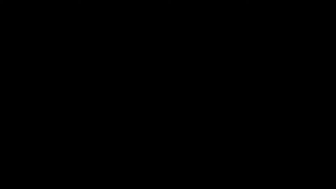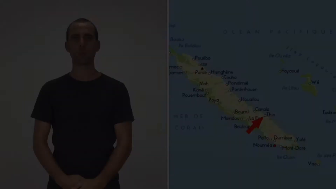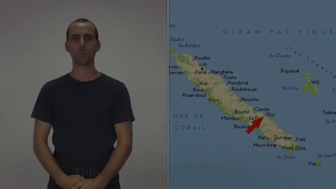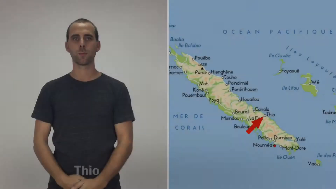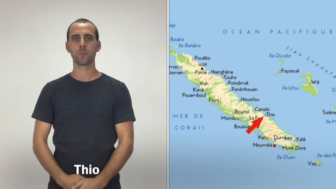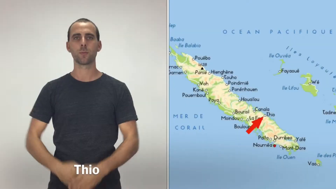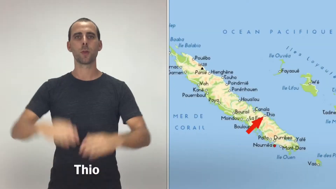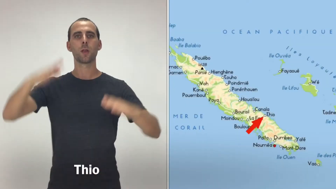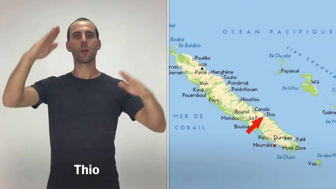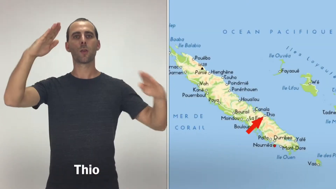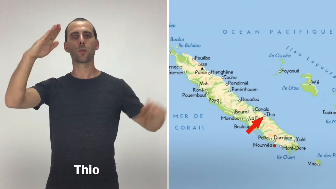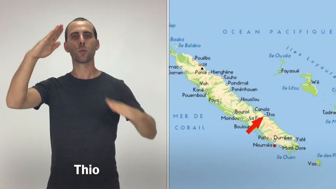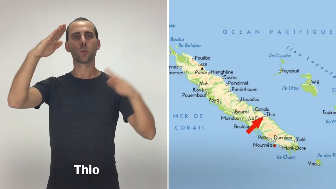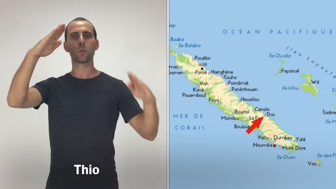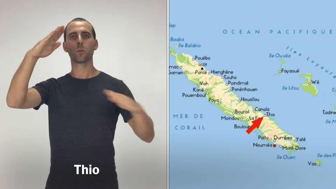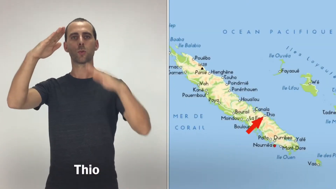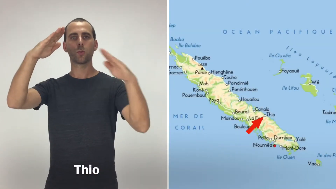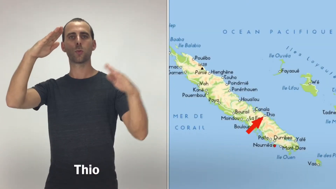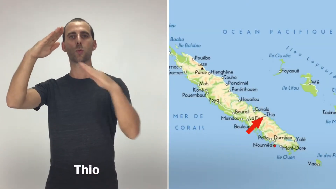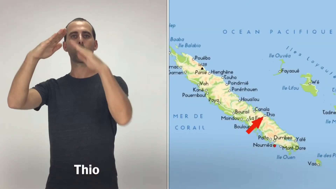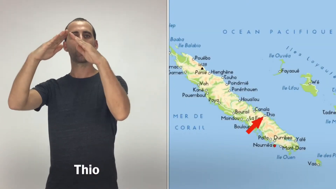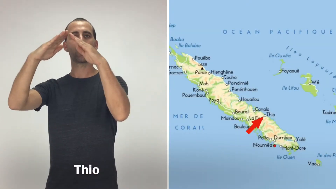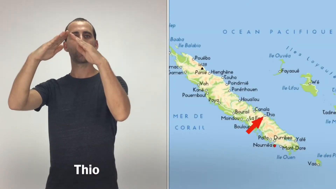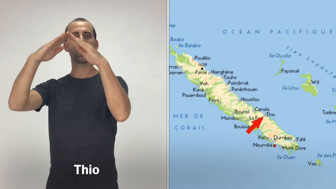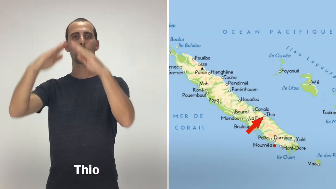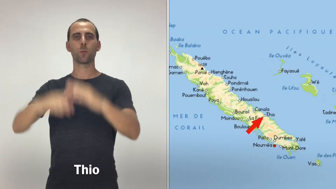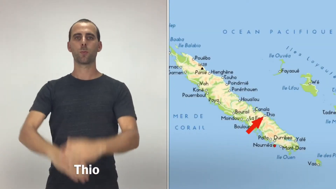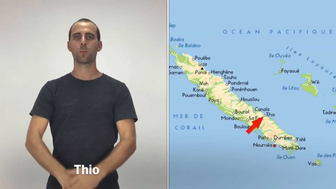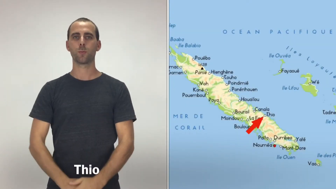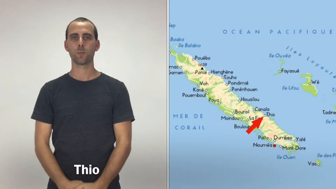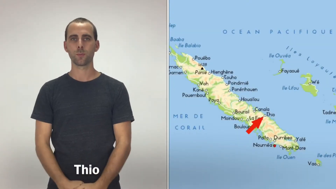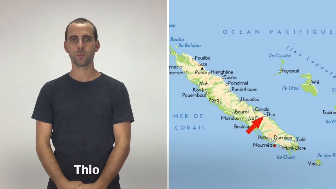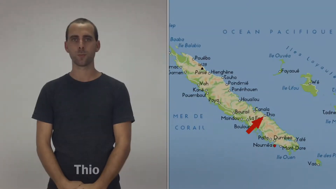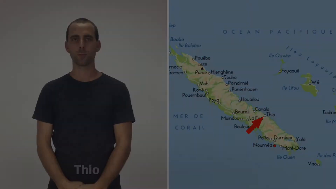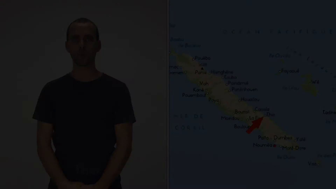Thio